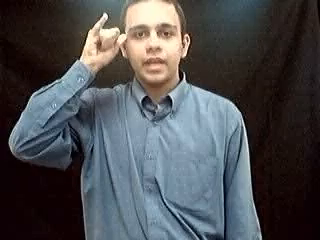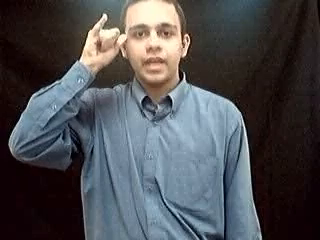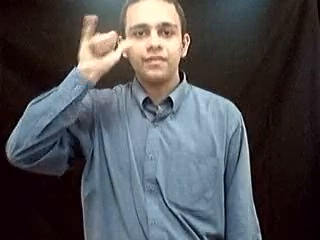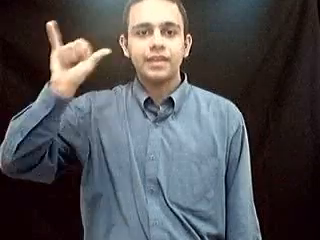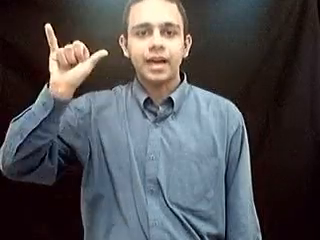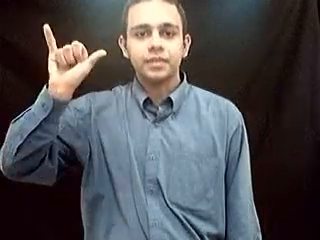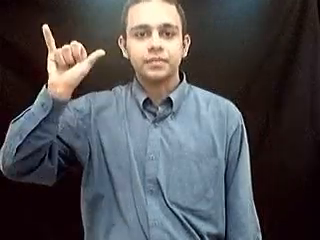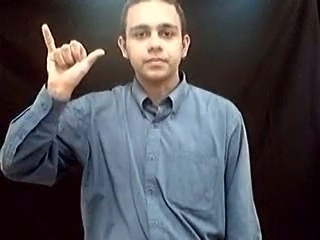evitar